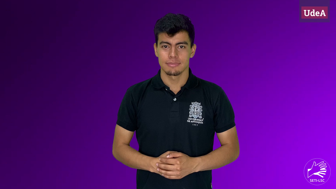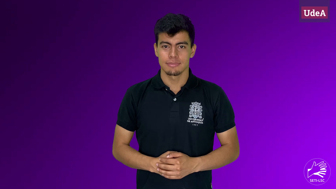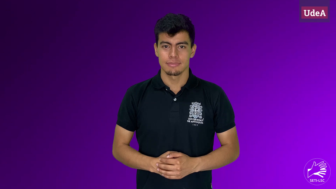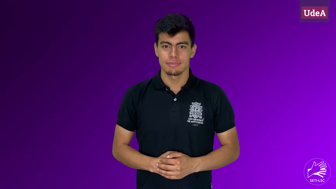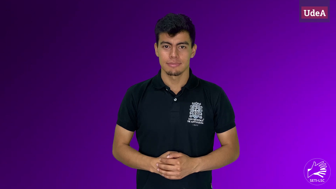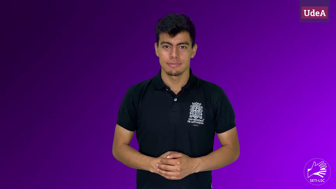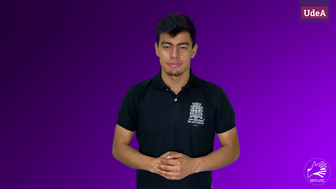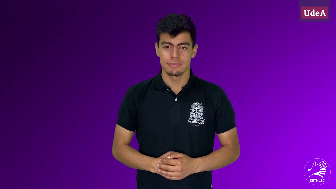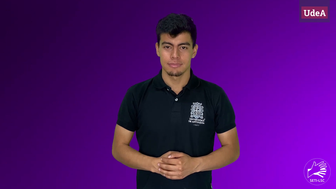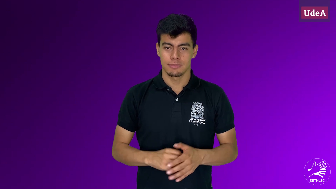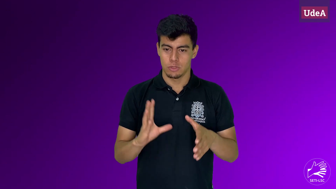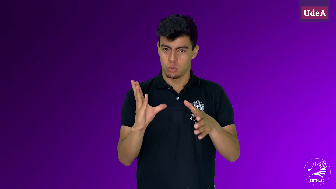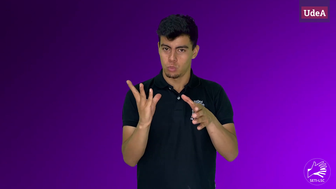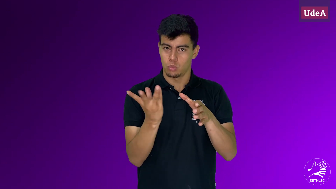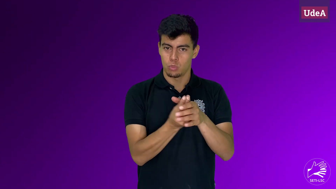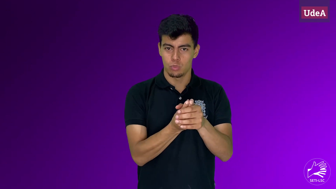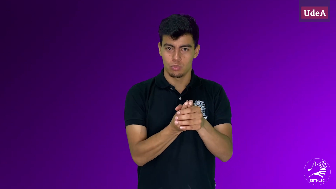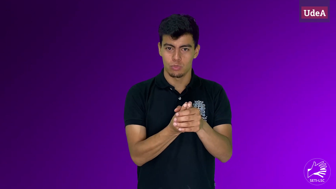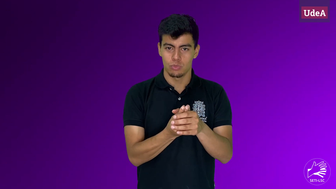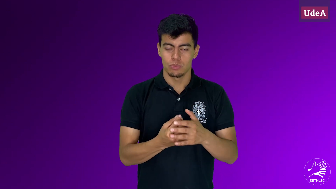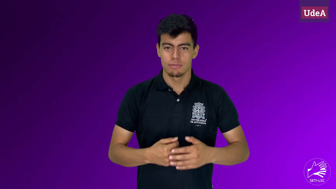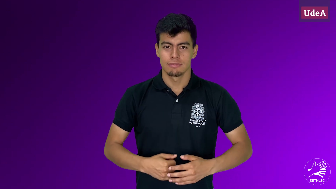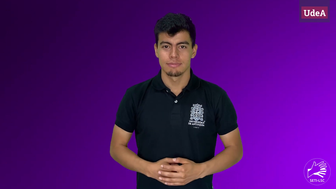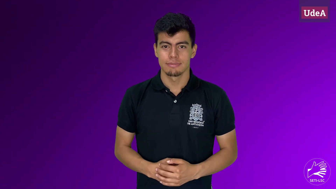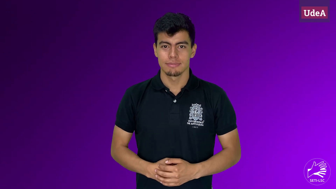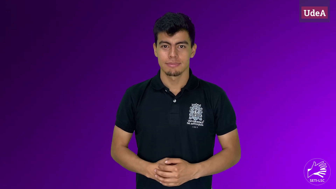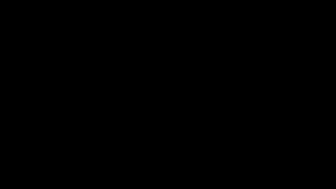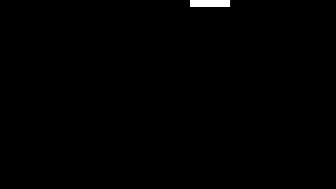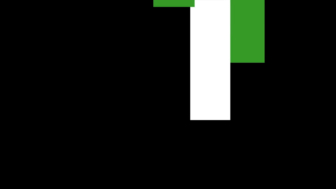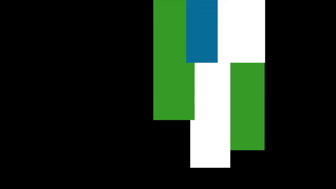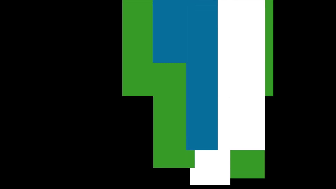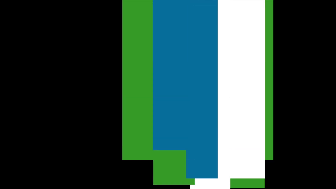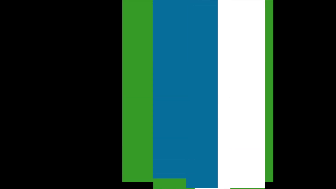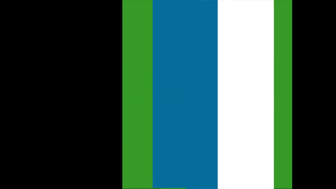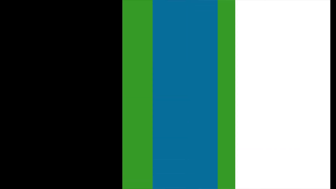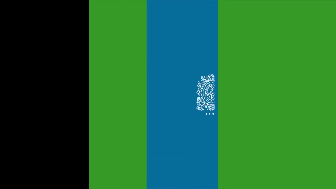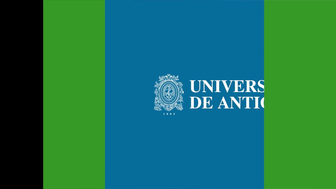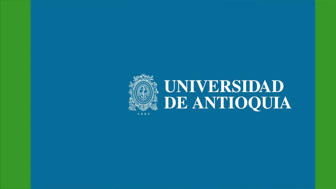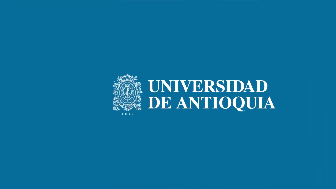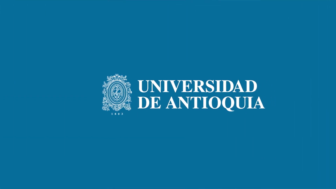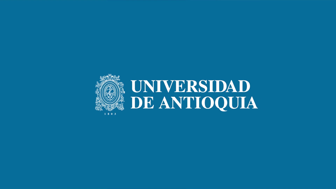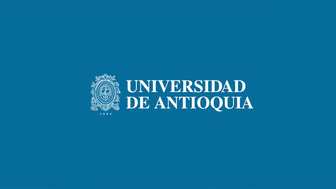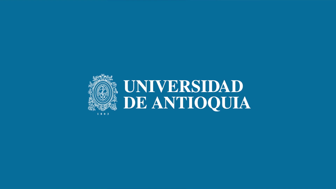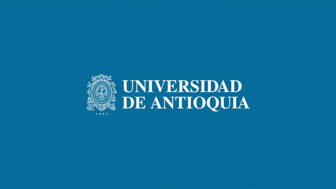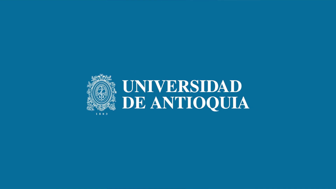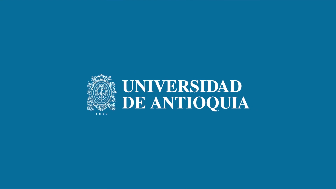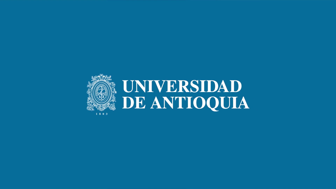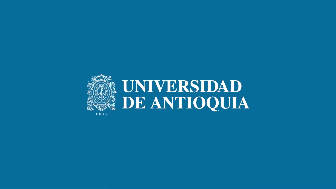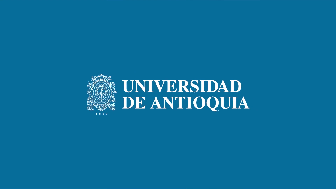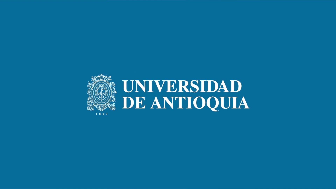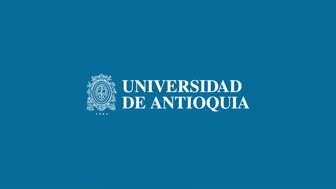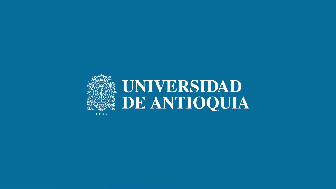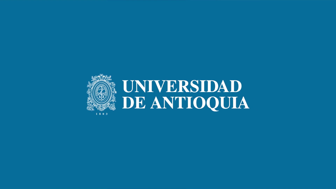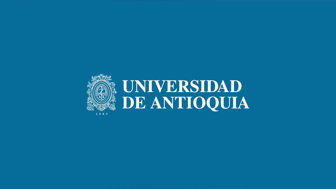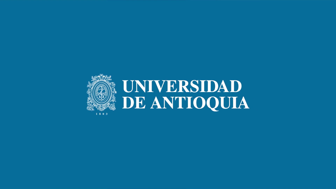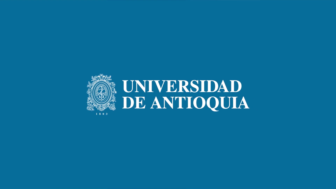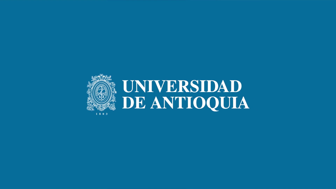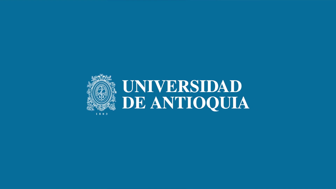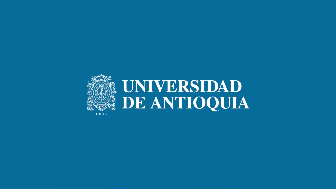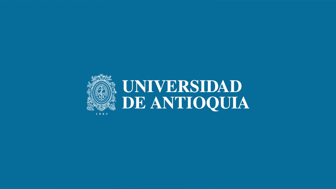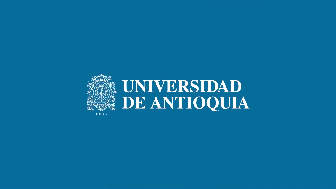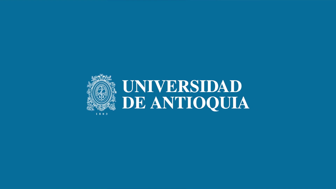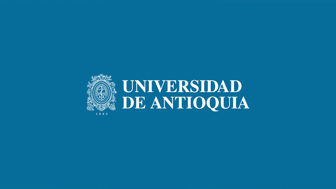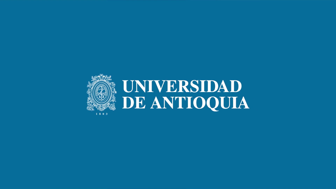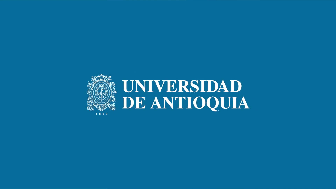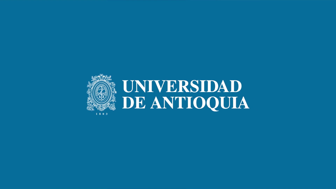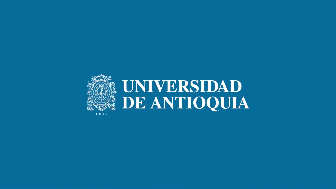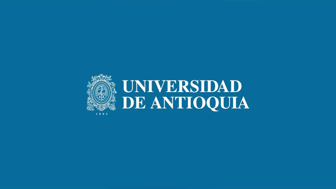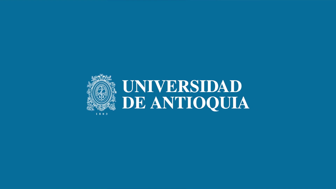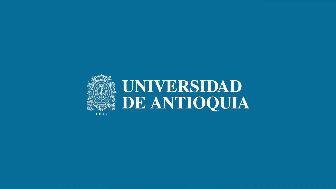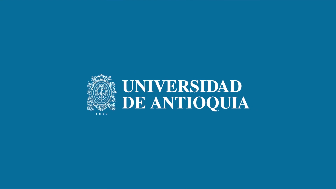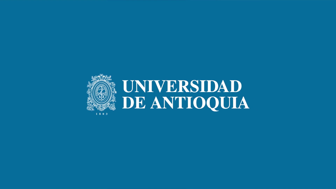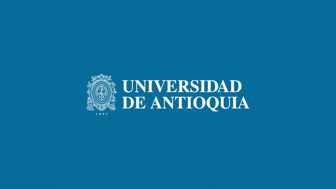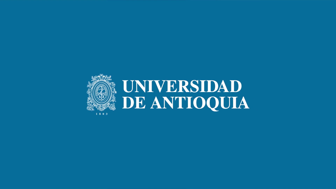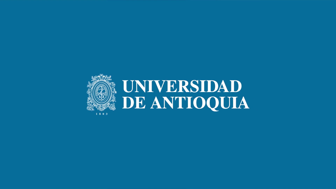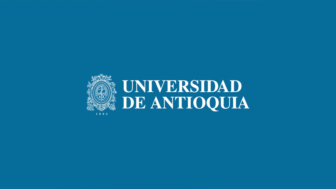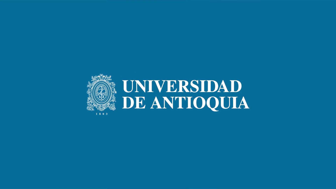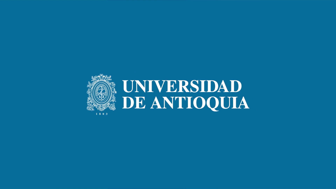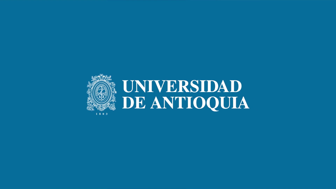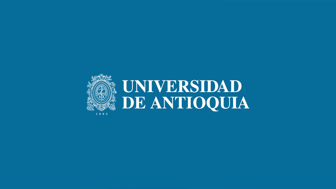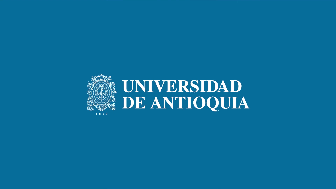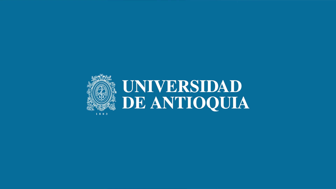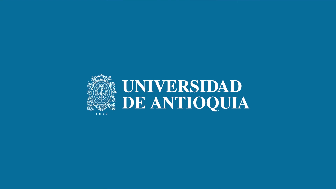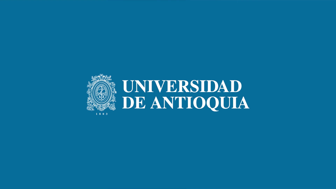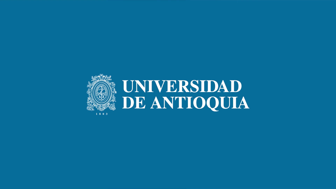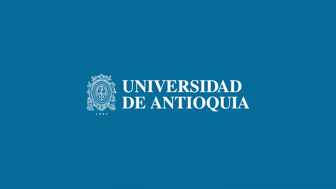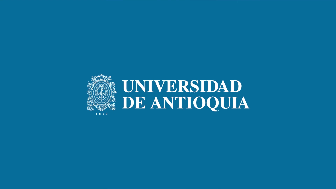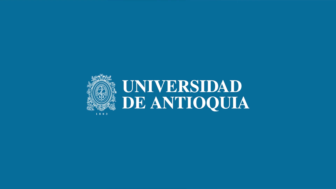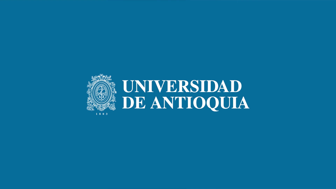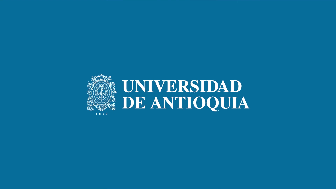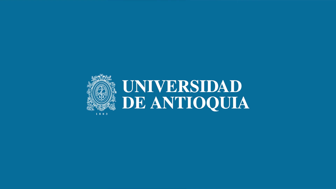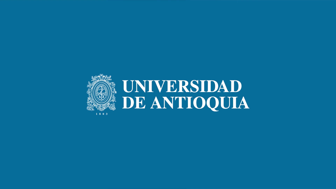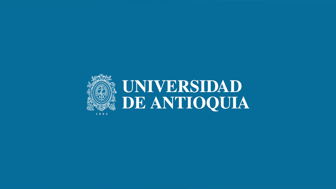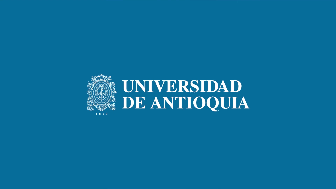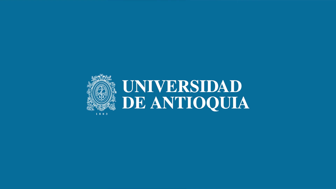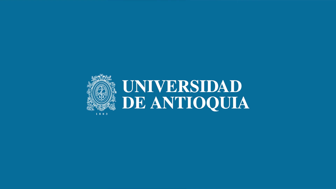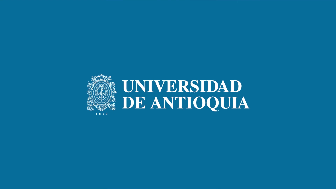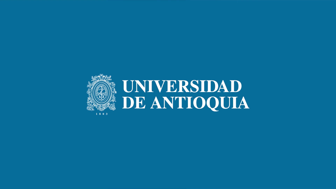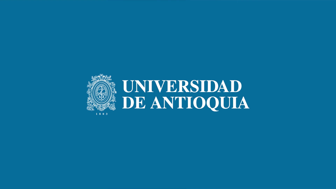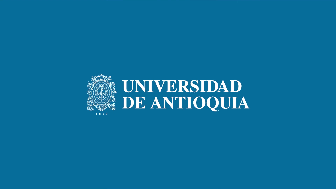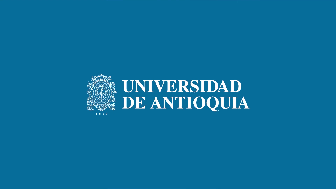Inclusión